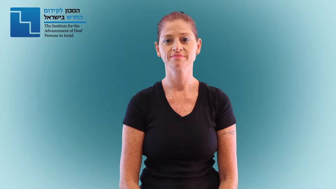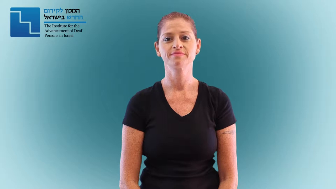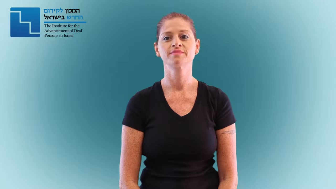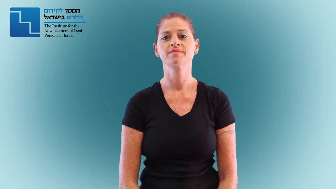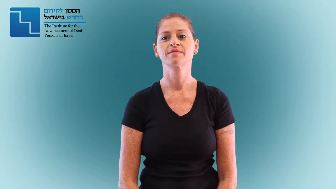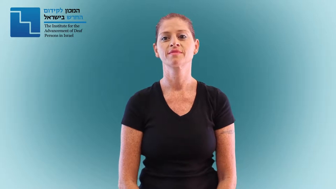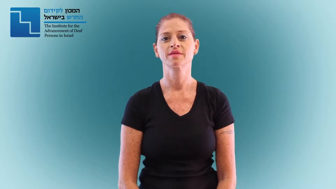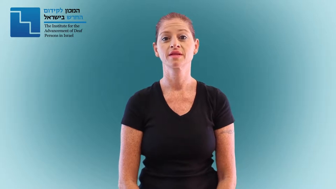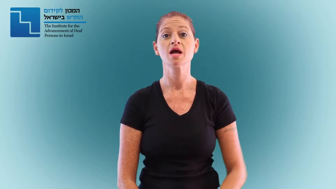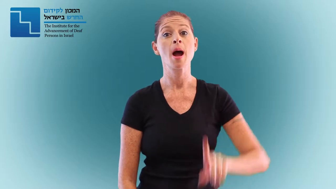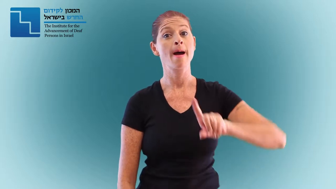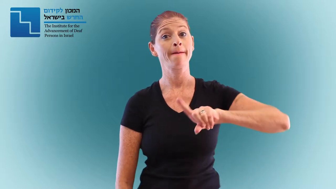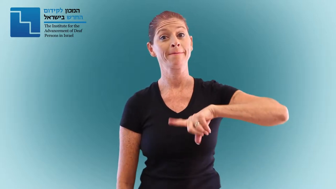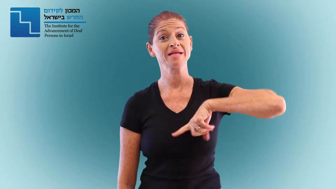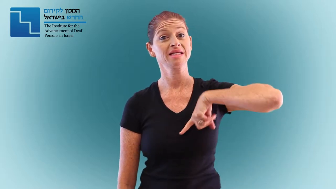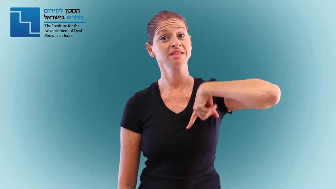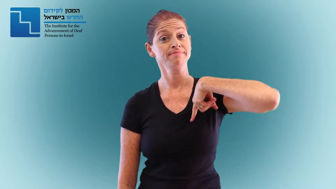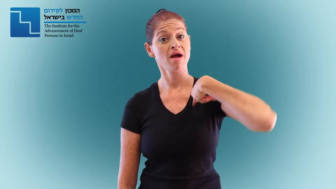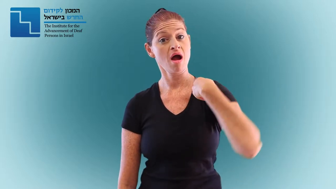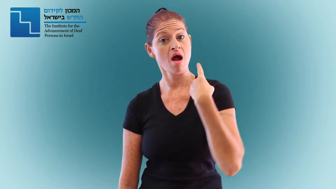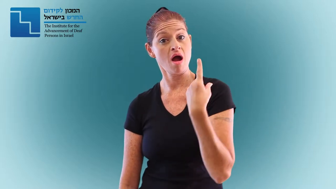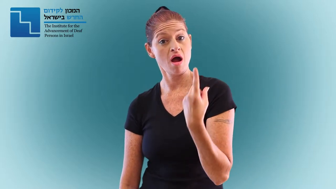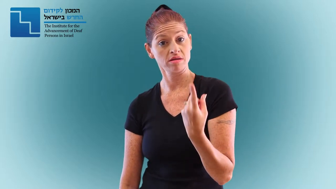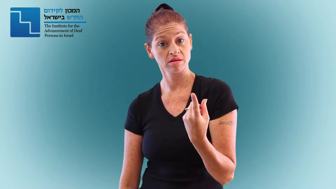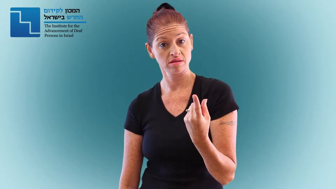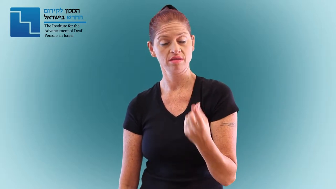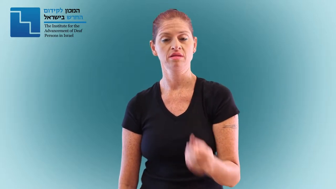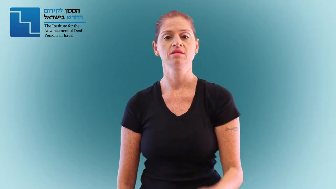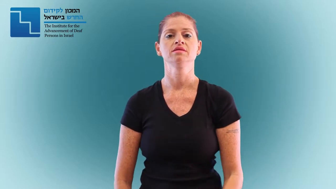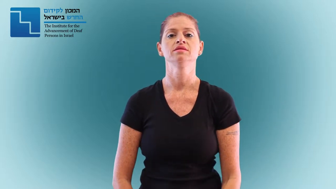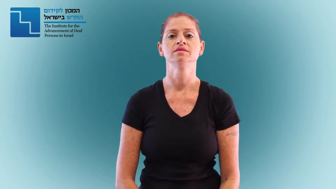הרבה זמן